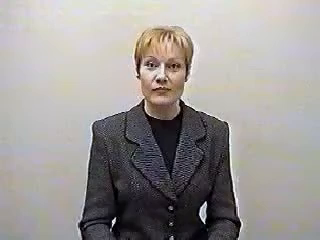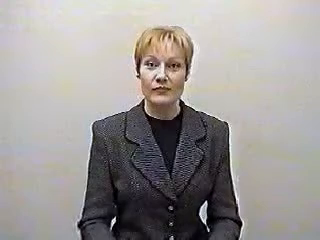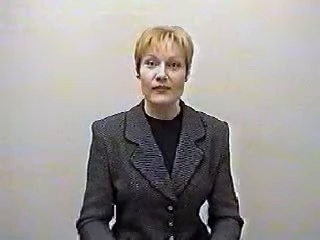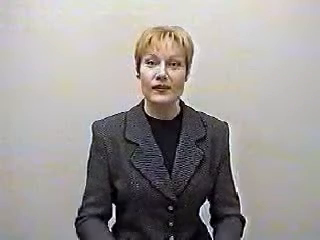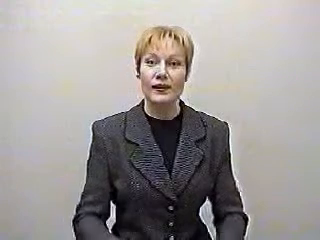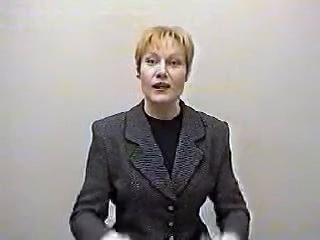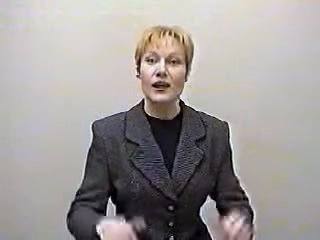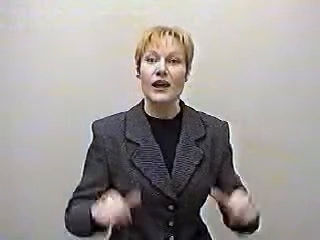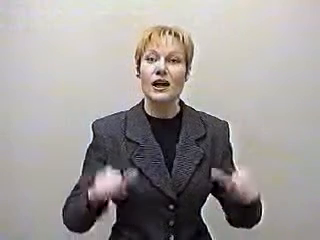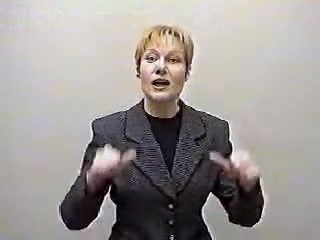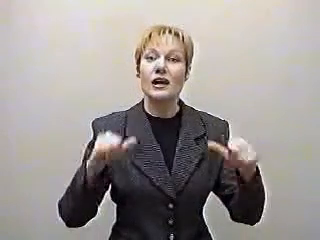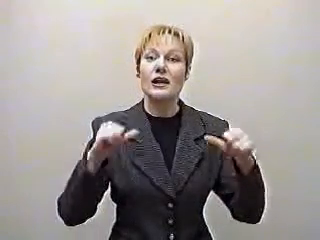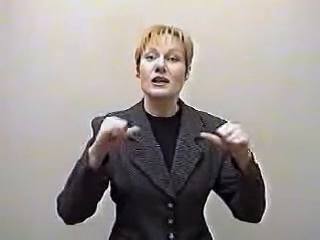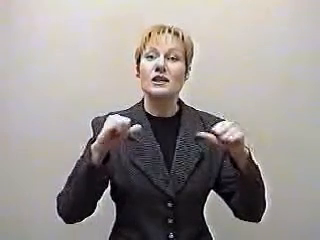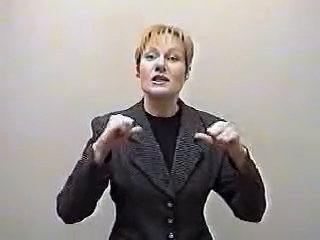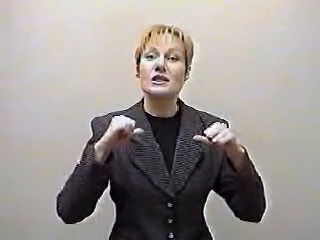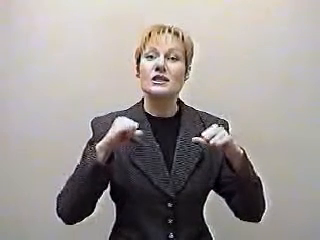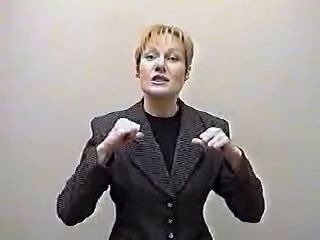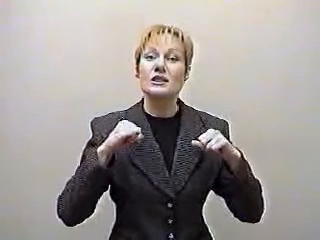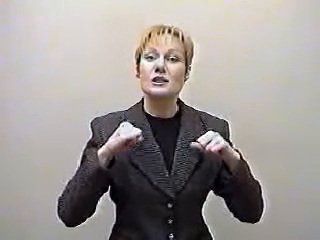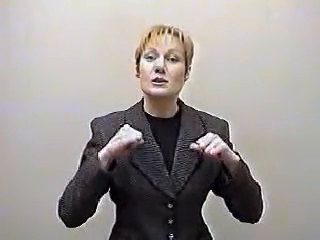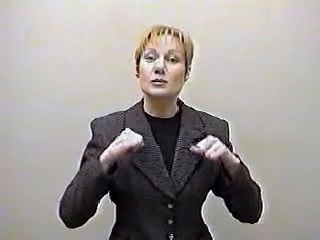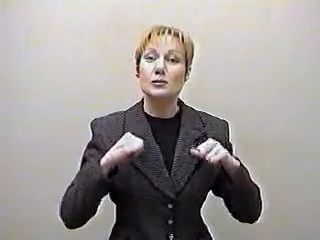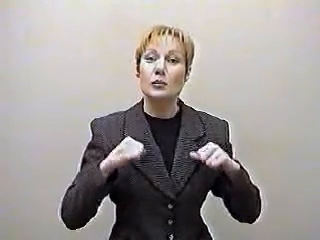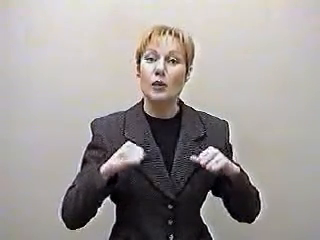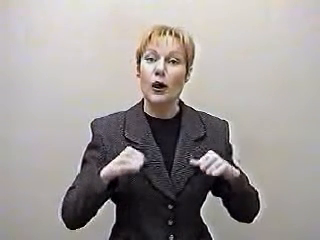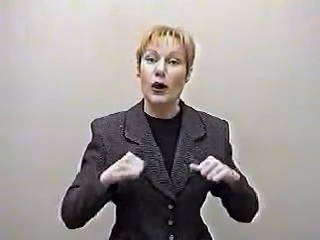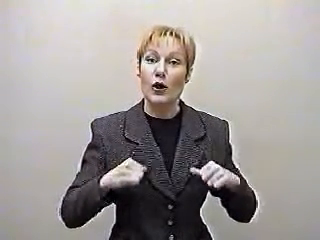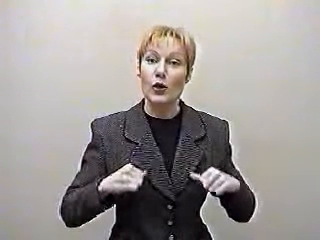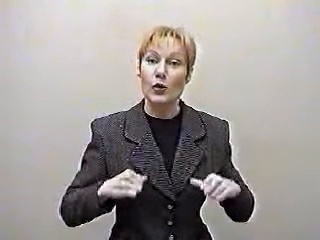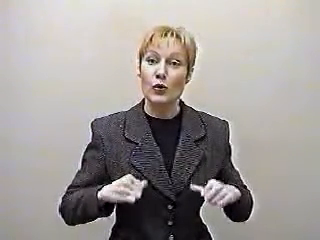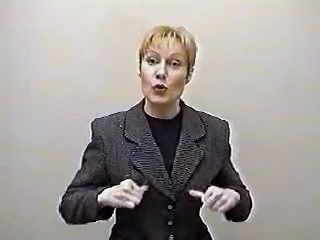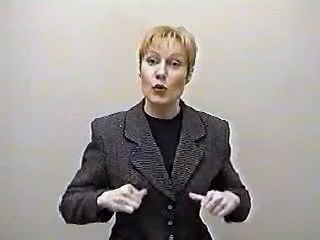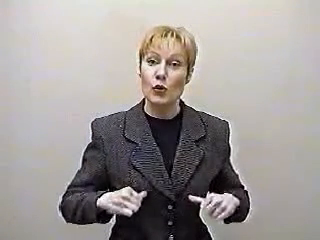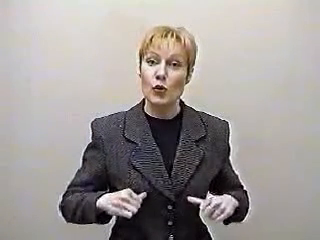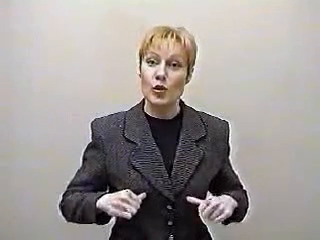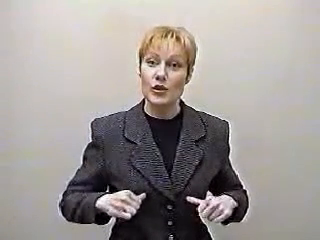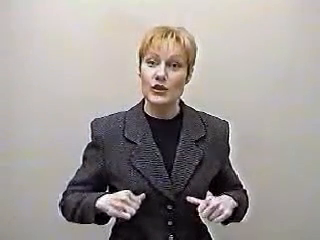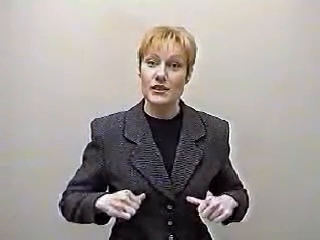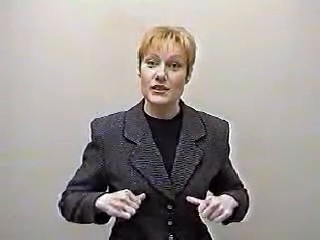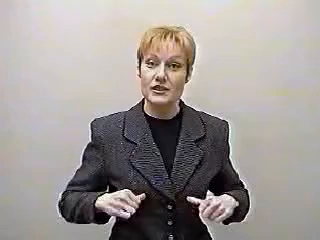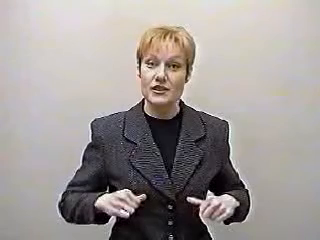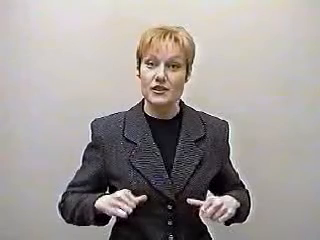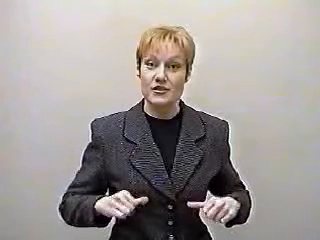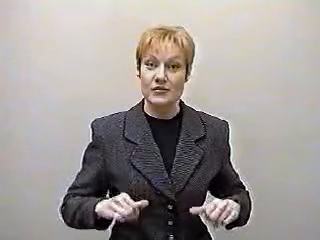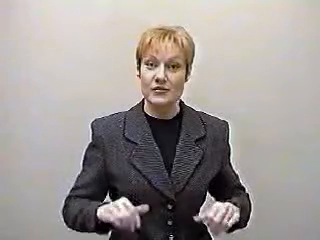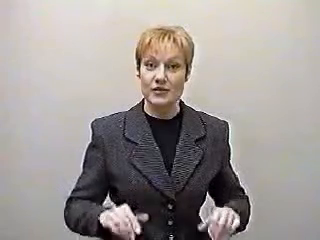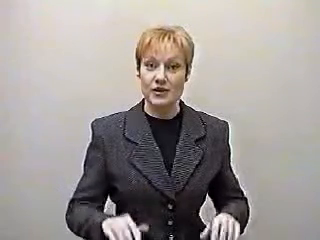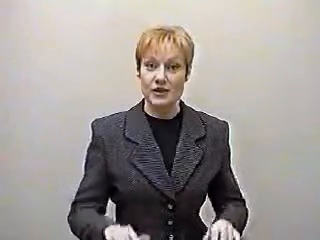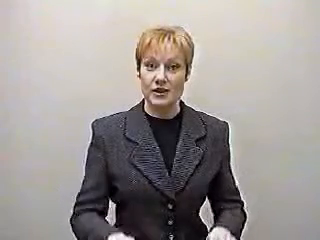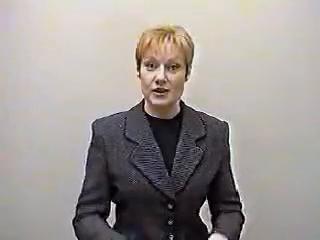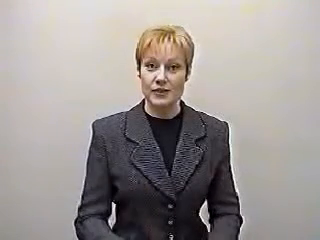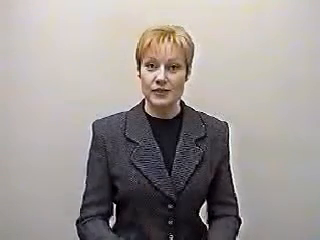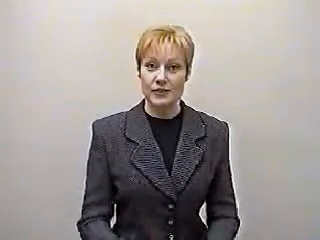спокойствие